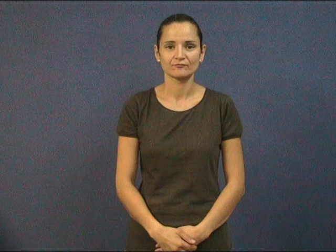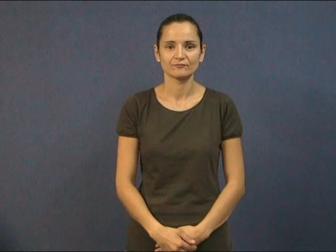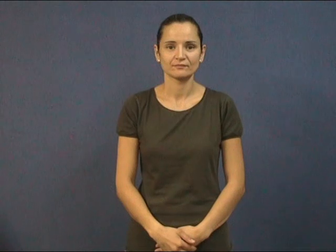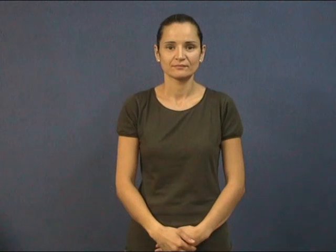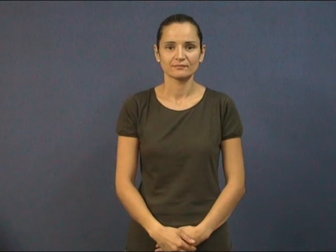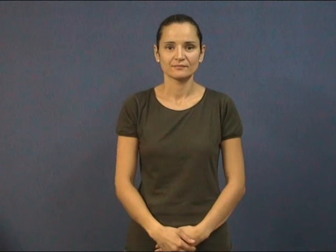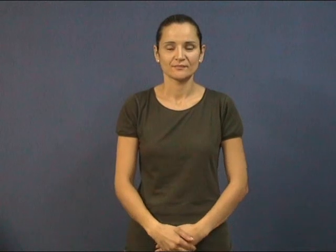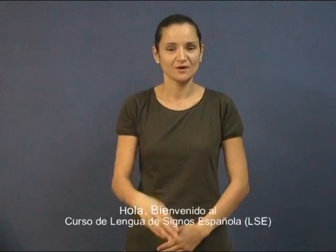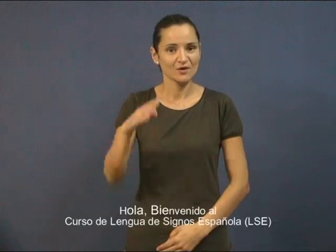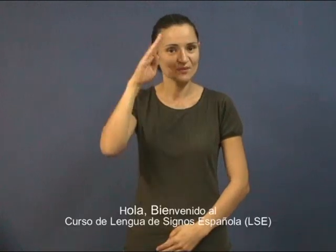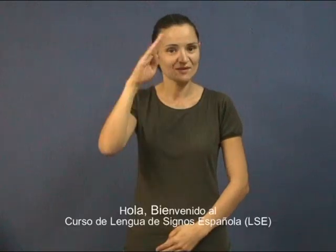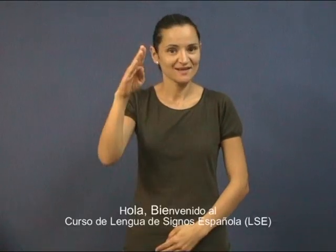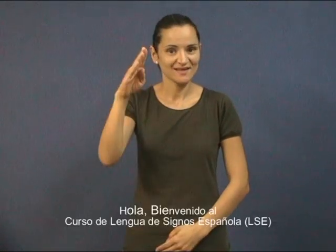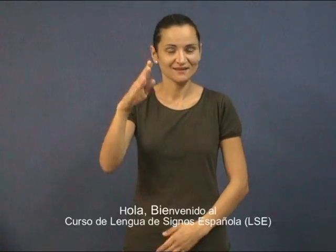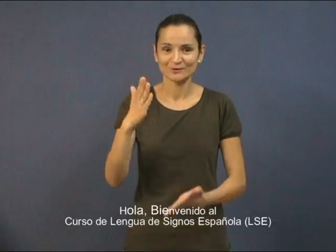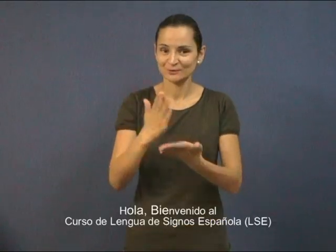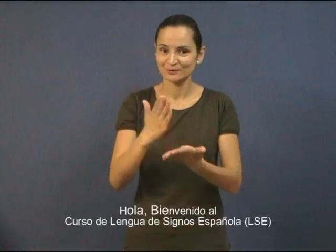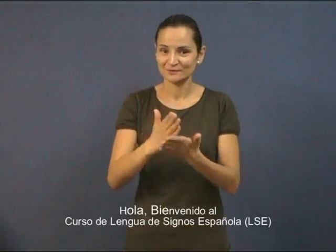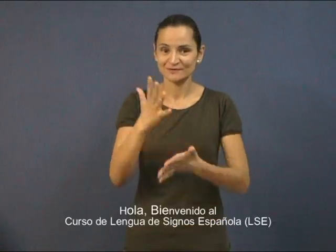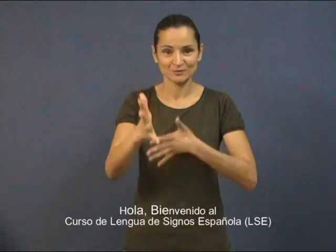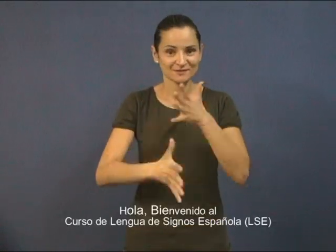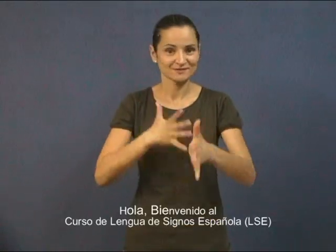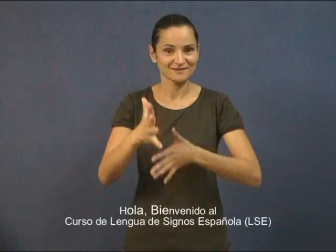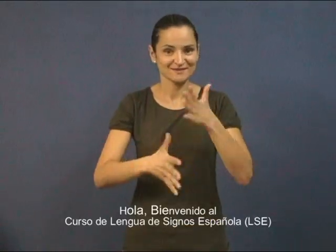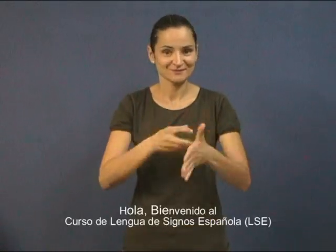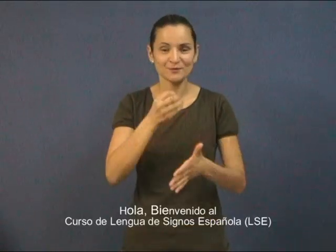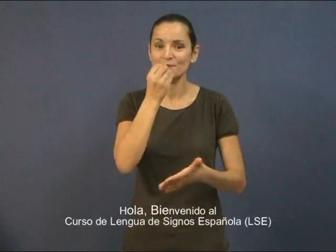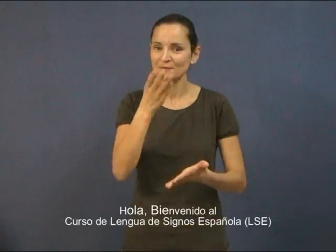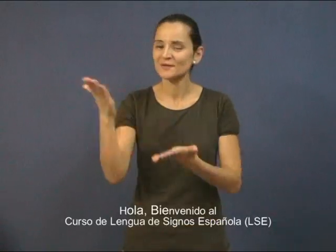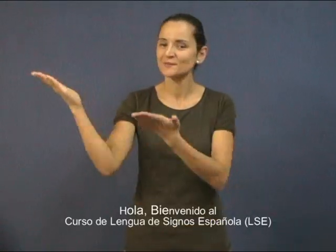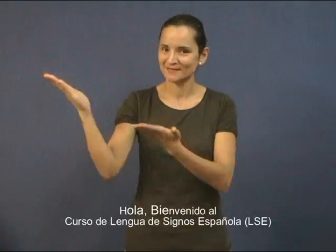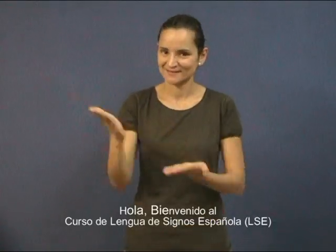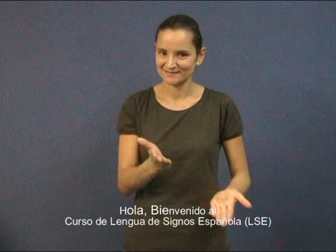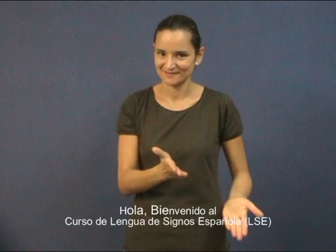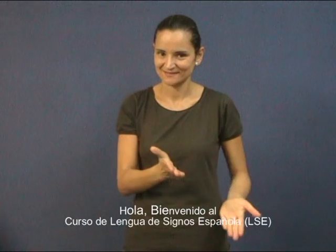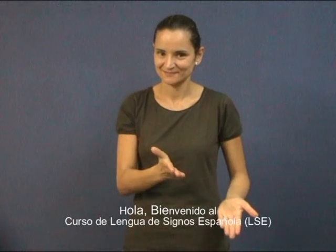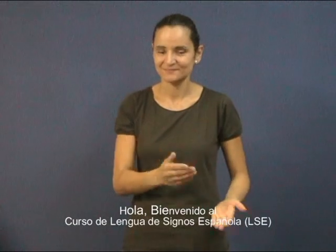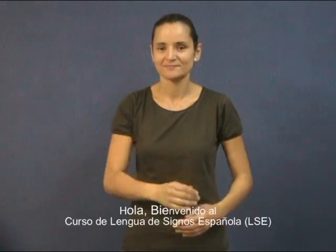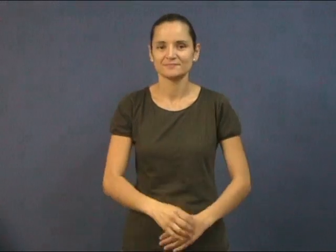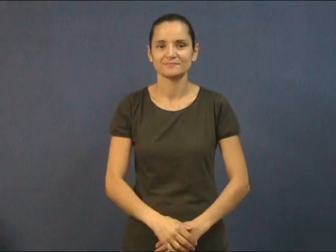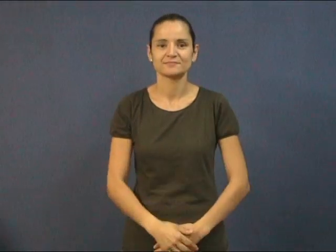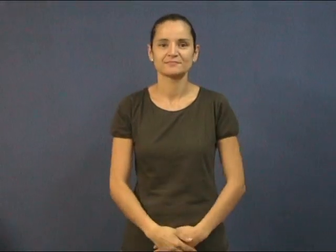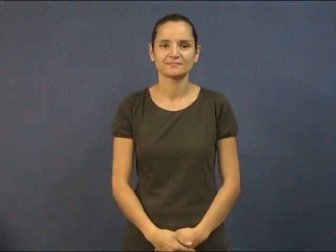Bienvenida